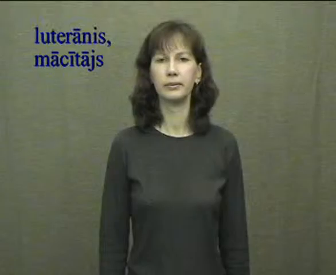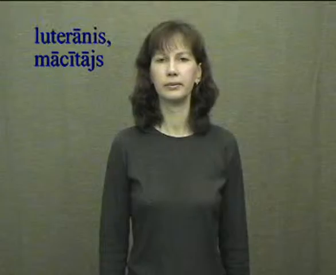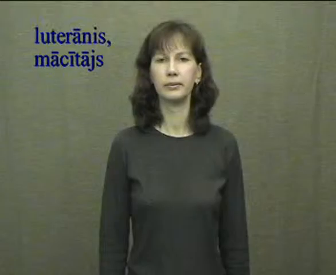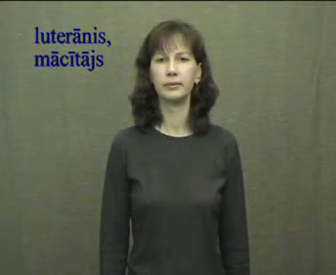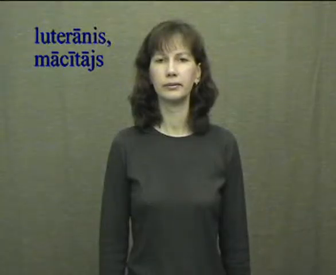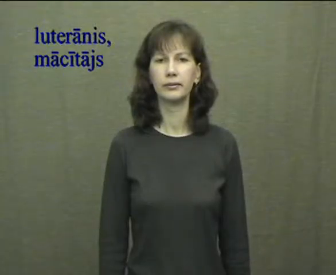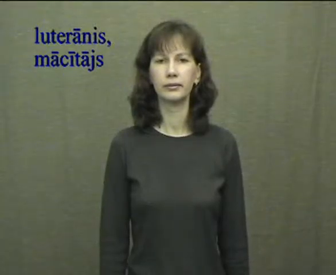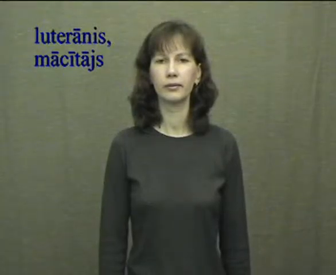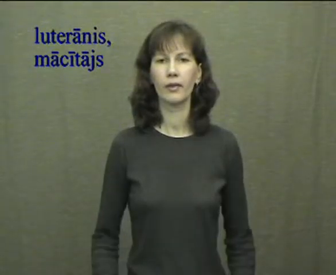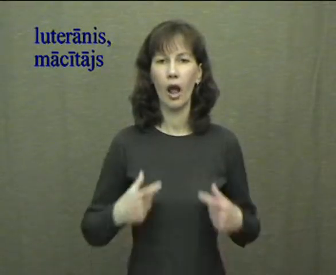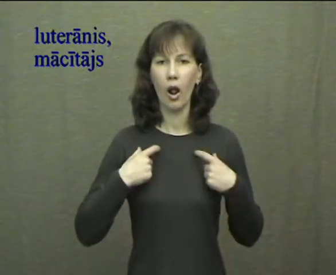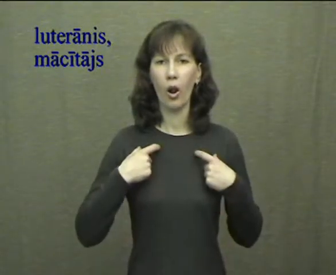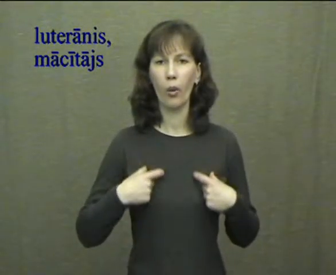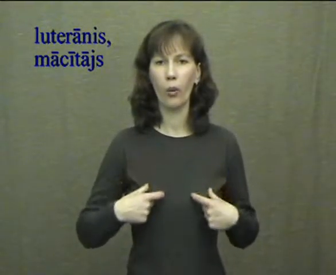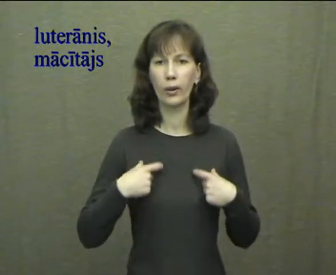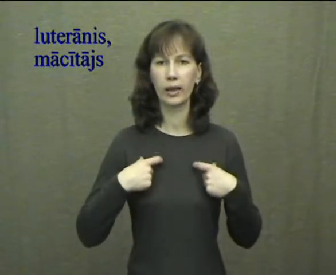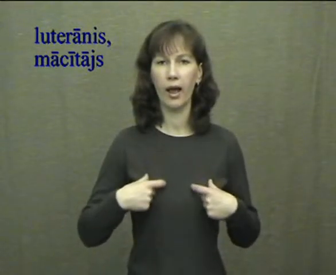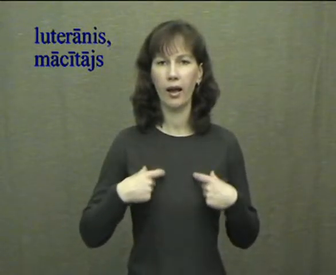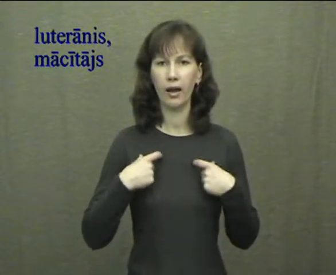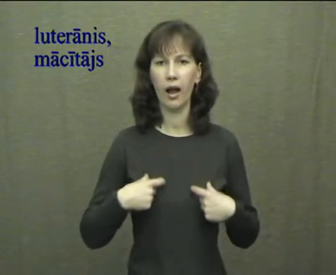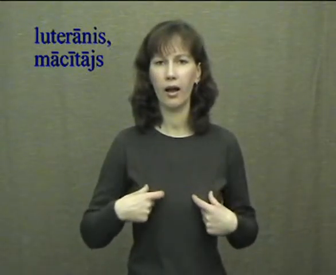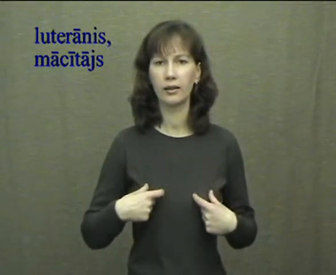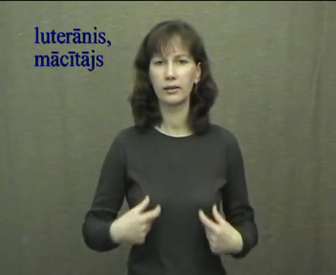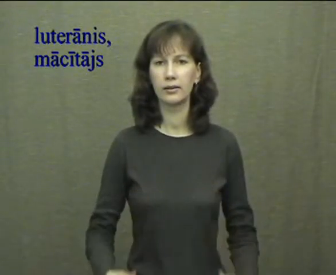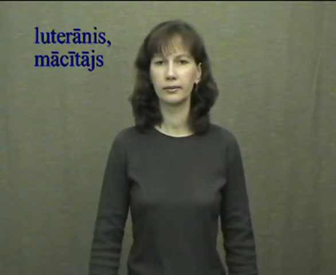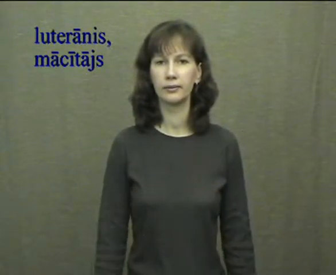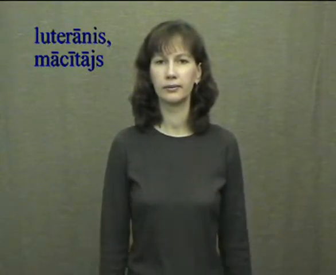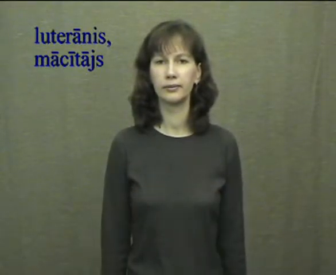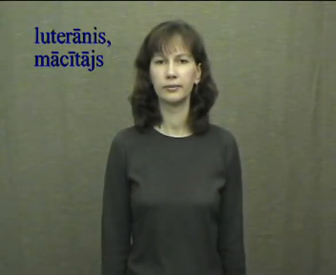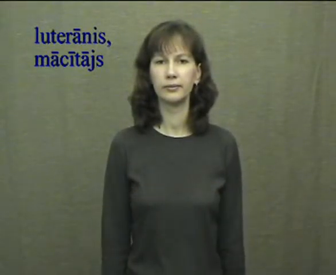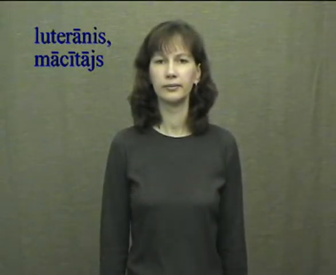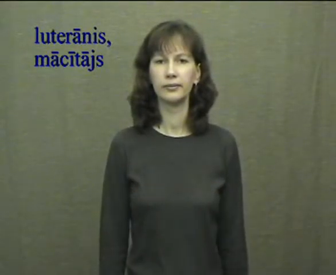luteranis